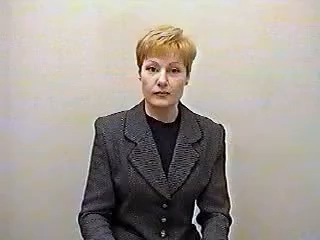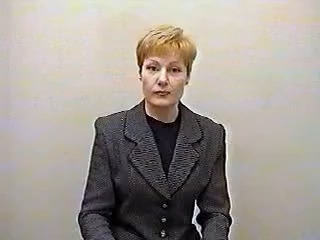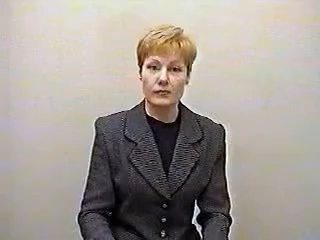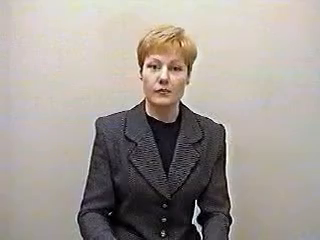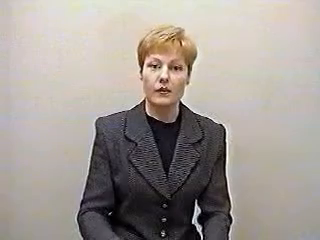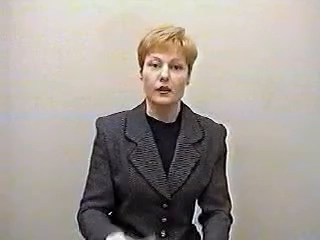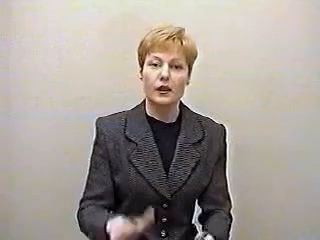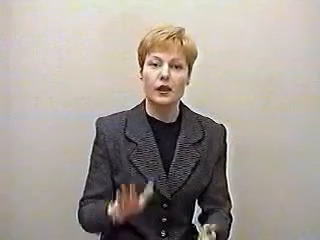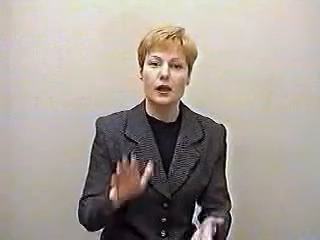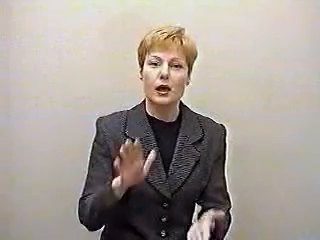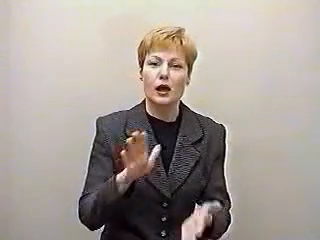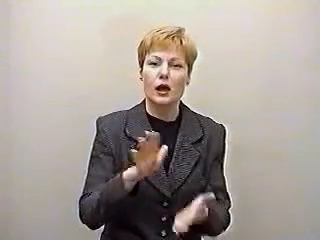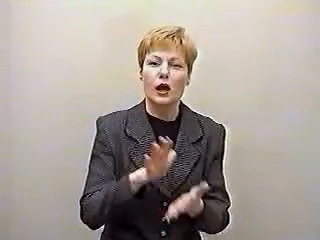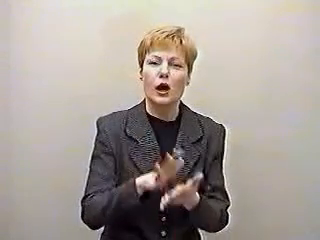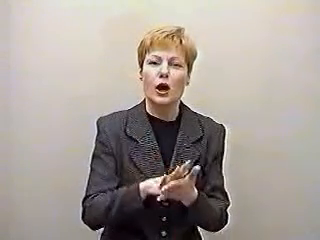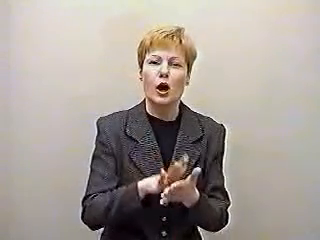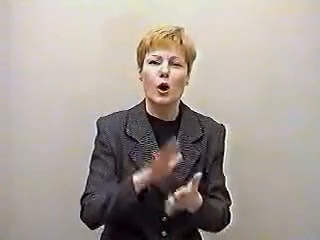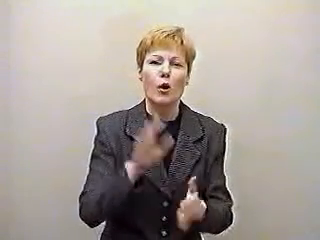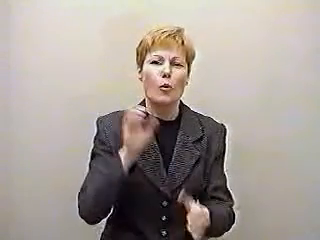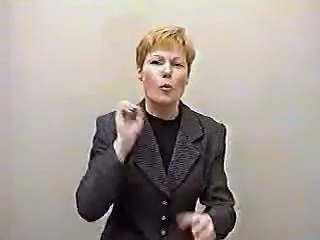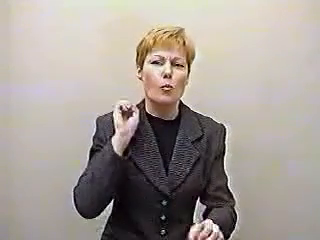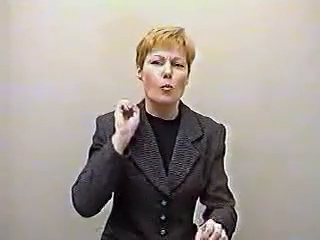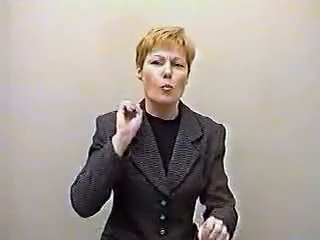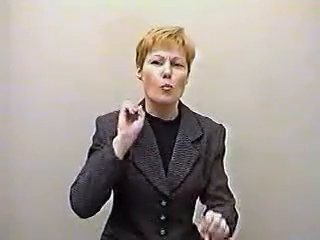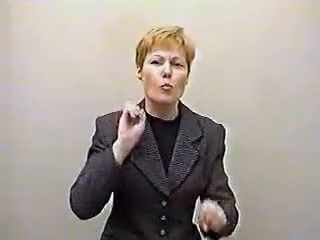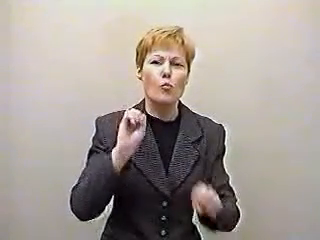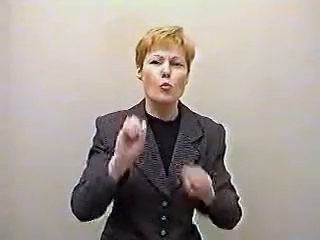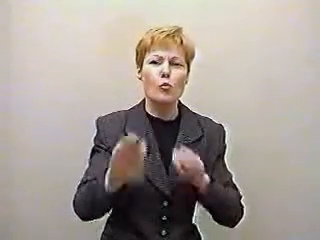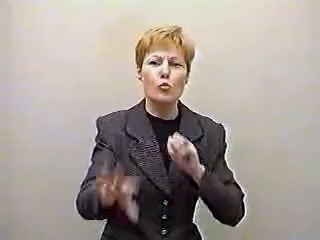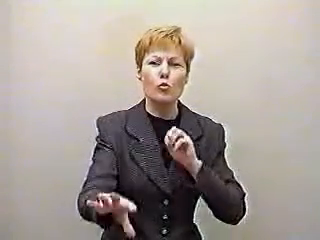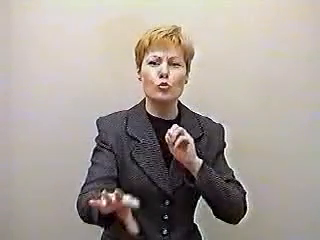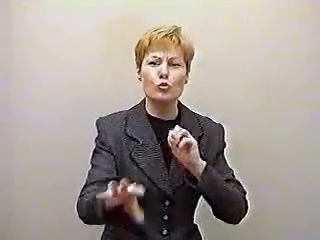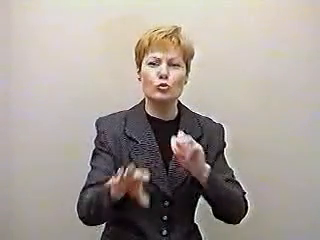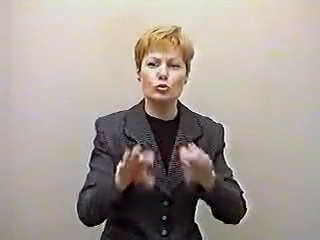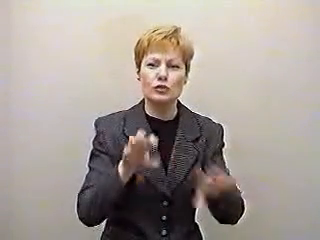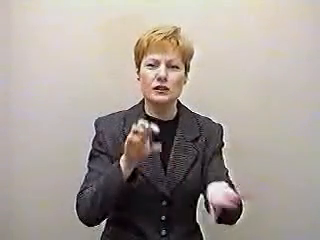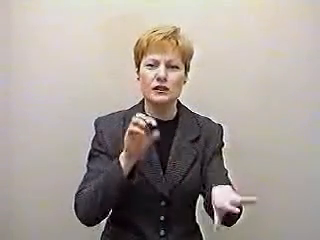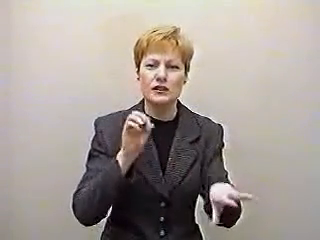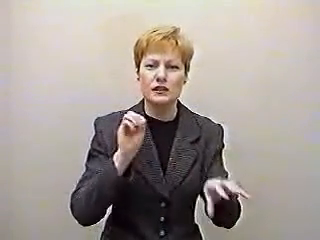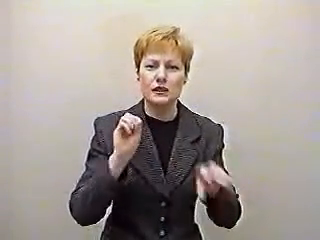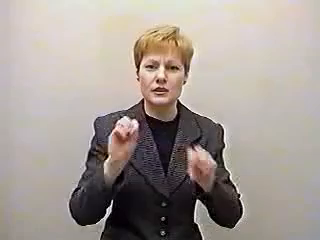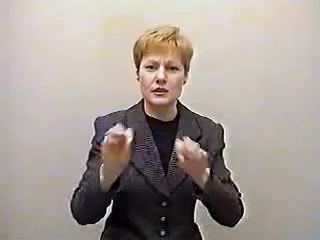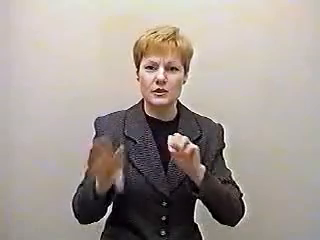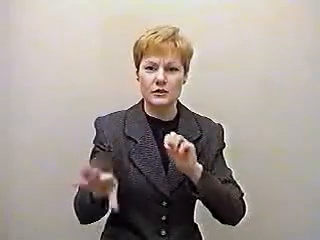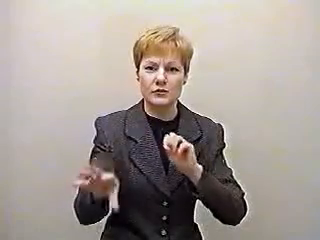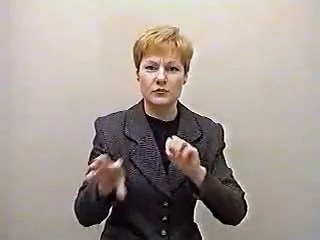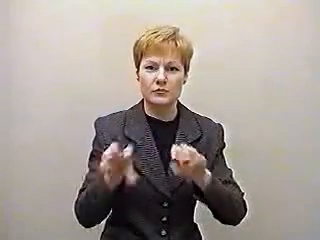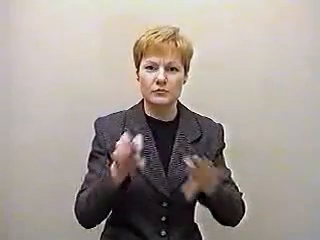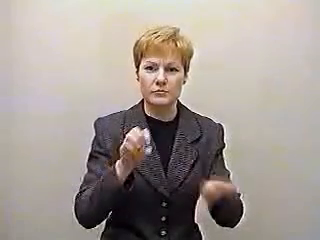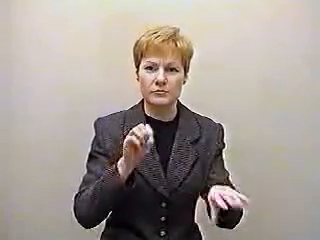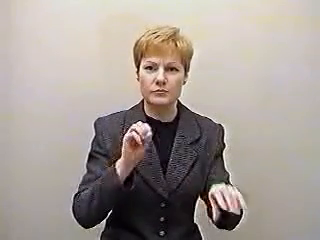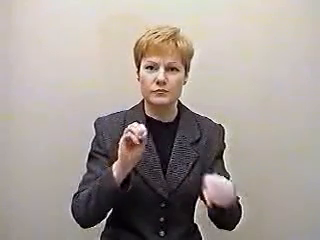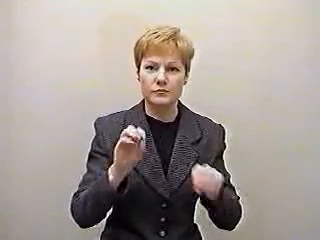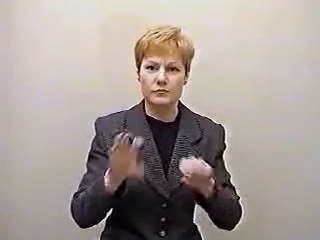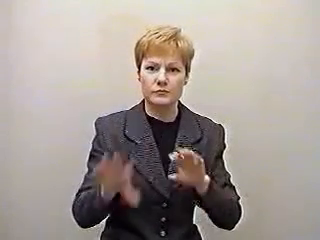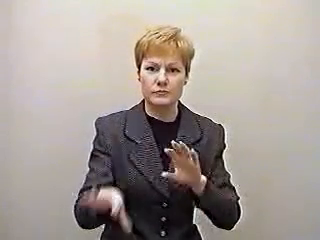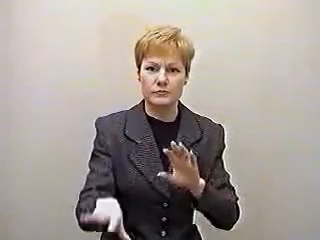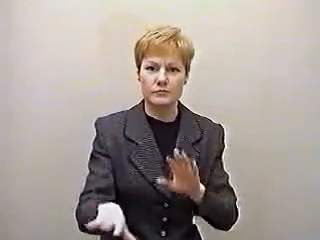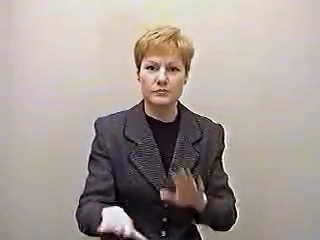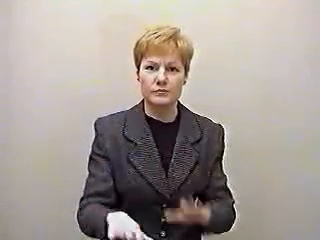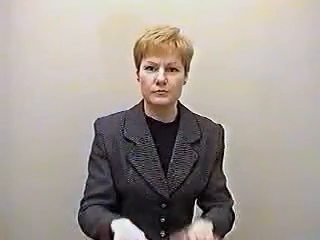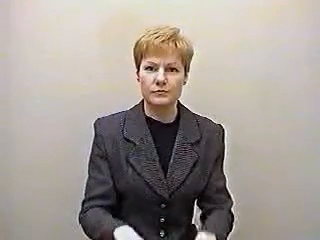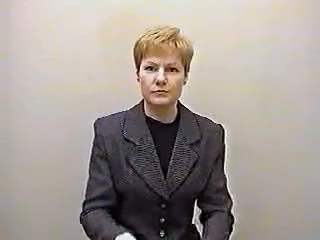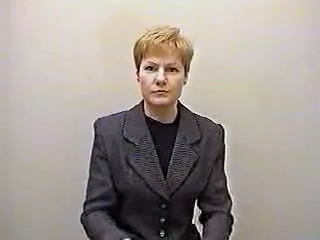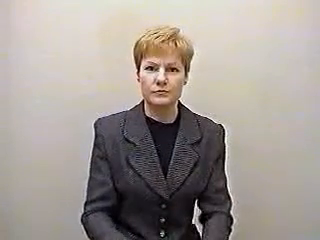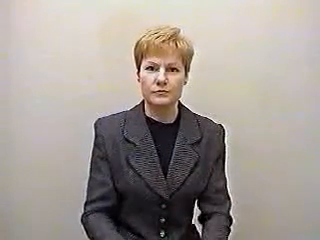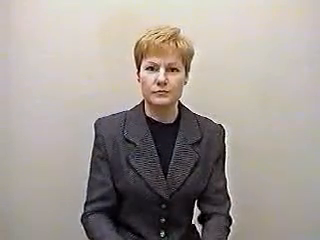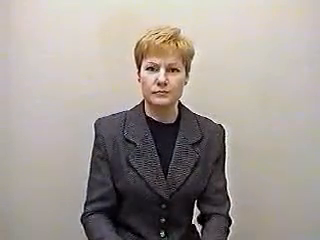мусор